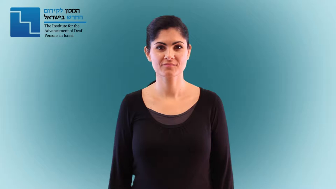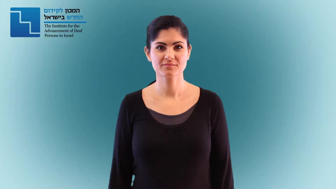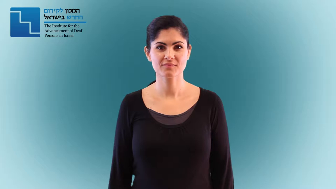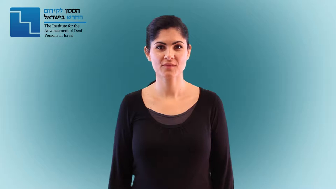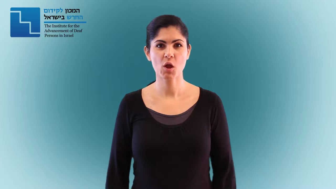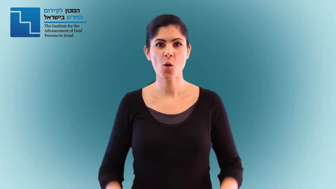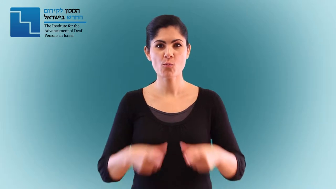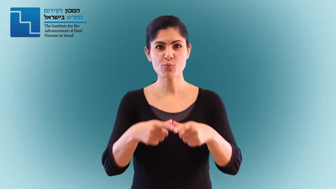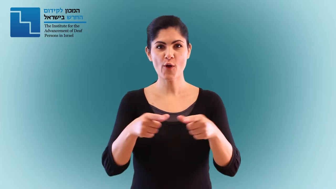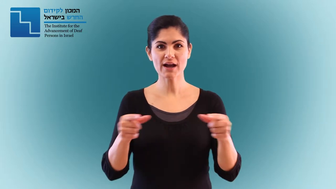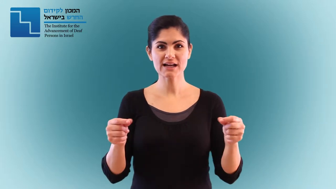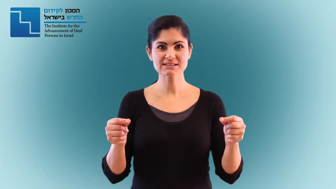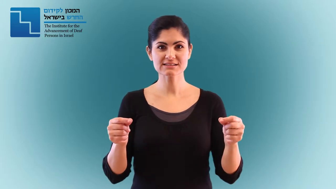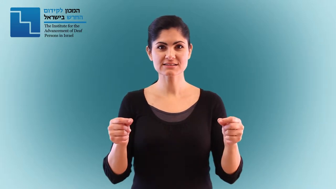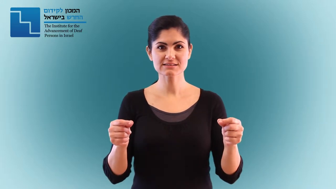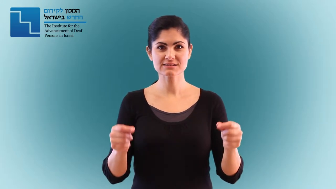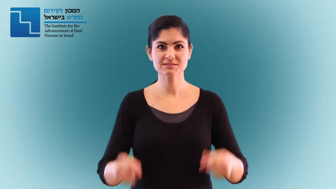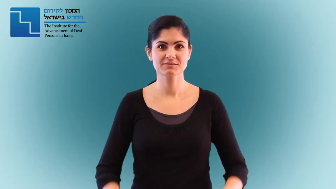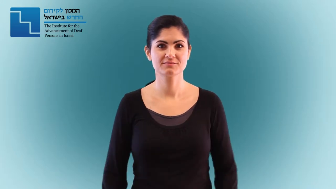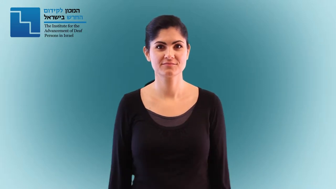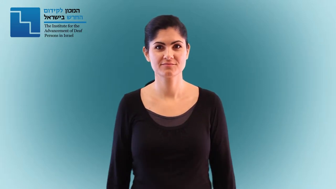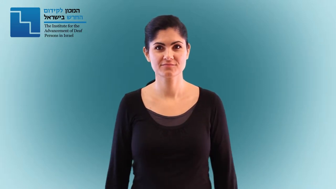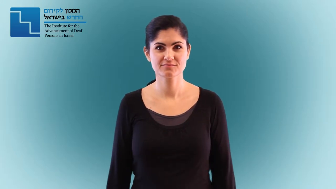בורקס